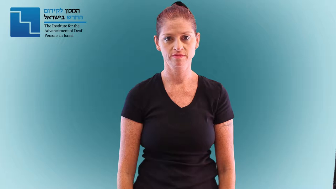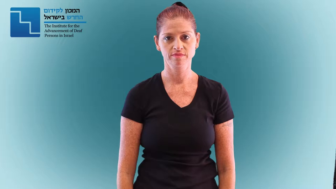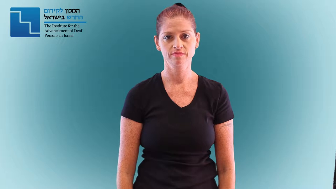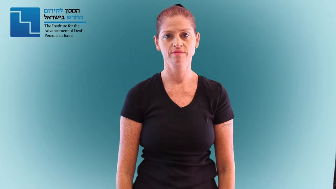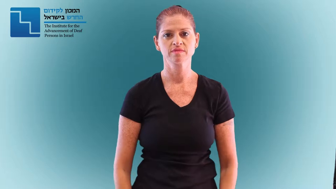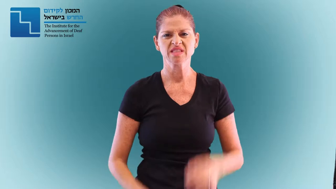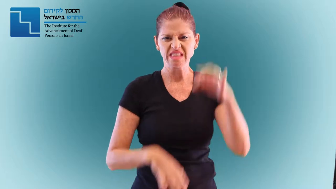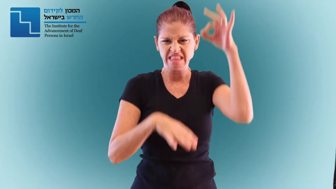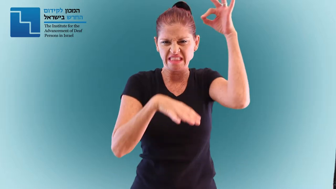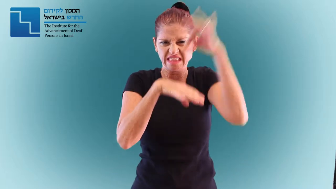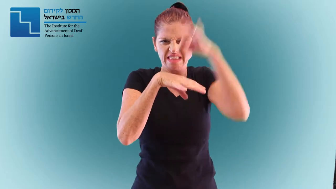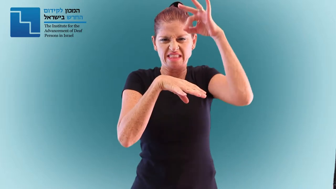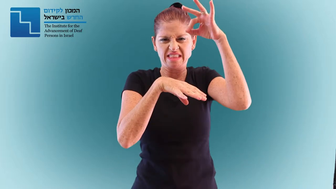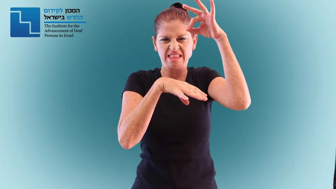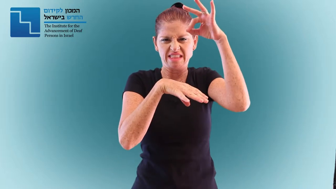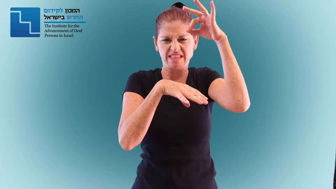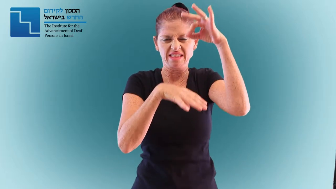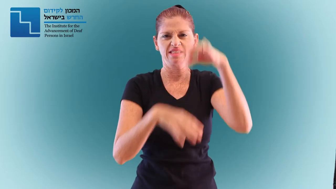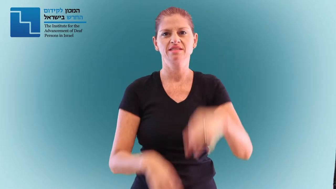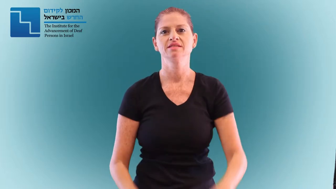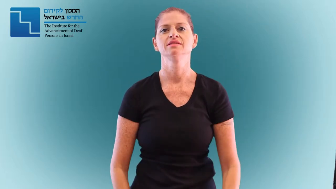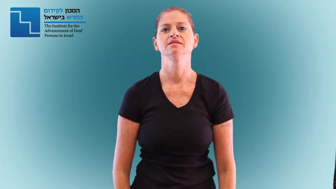לעקוץ